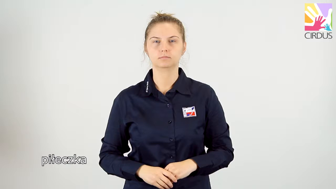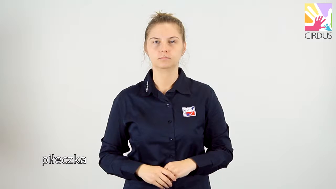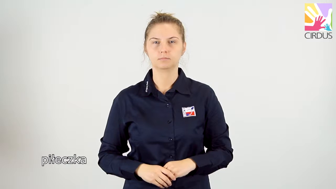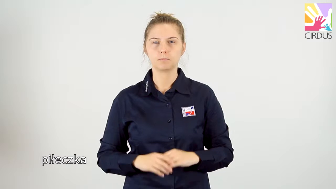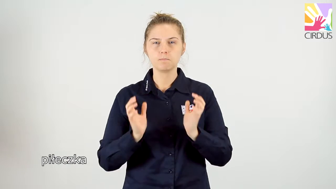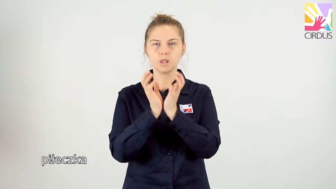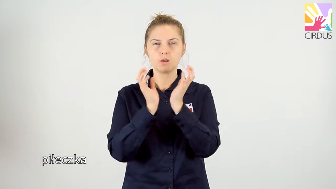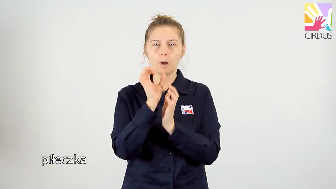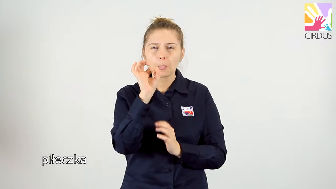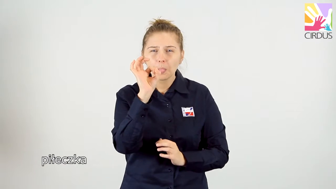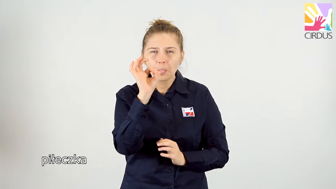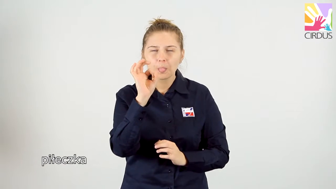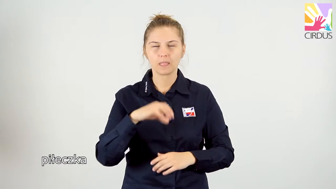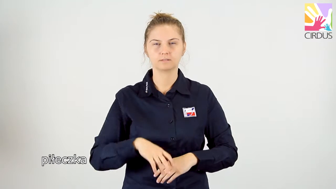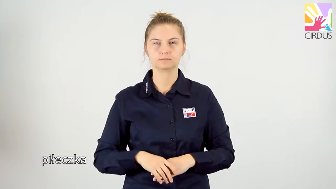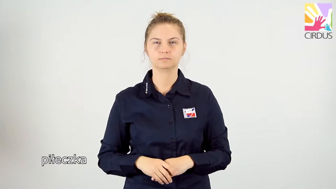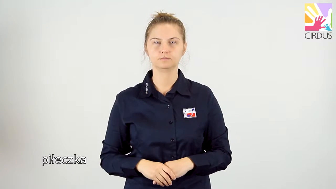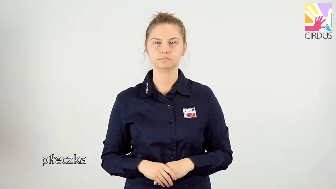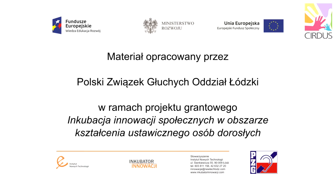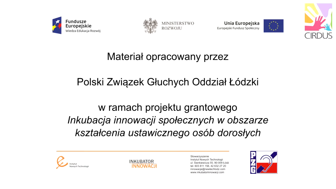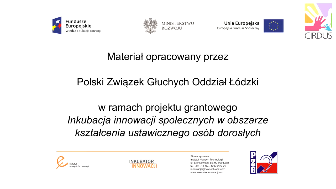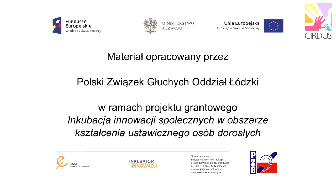piłeczka